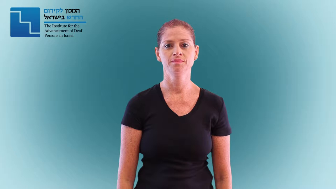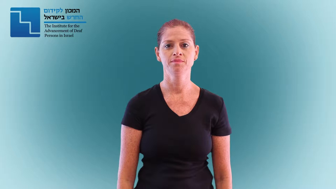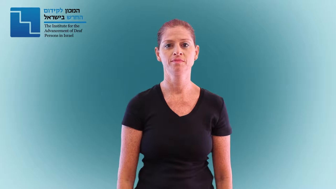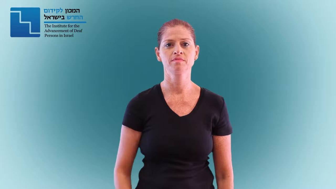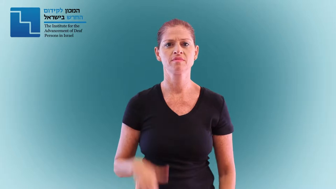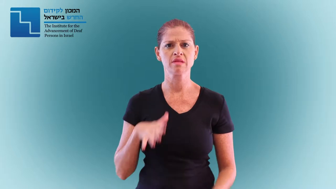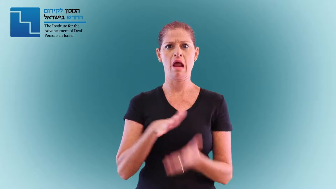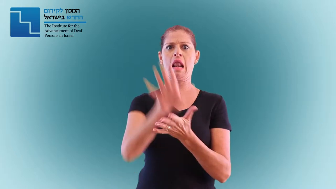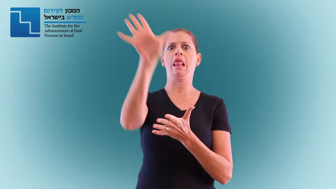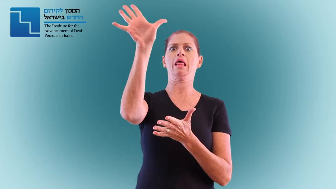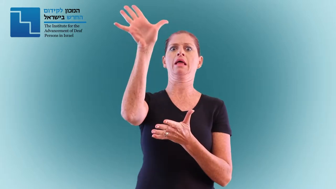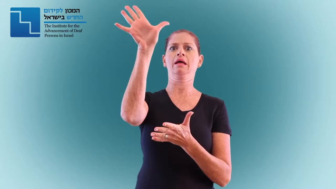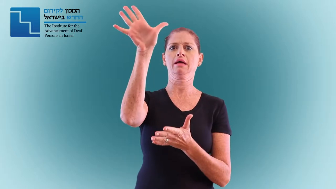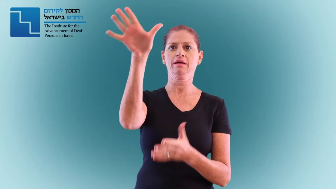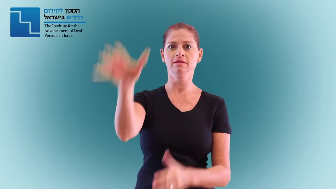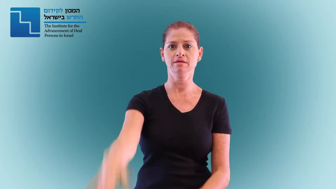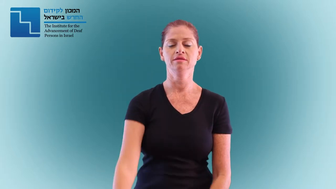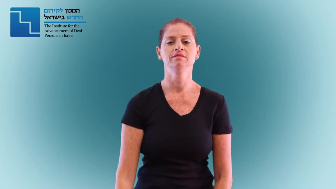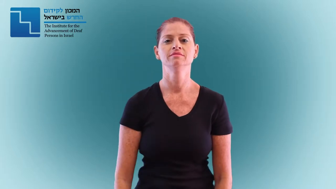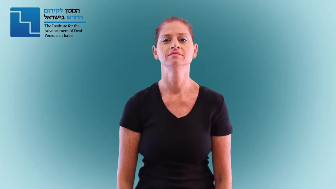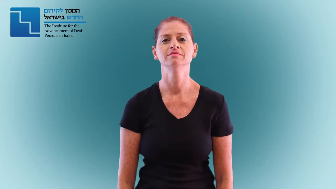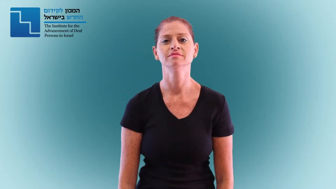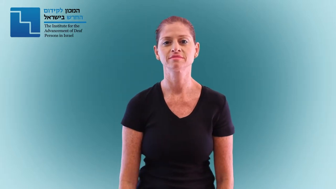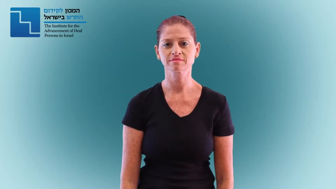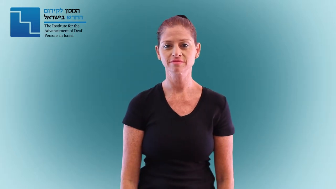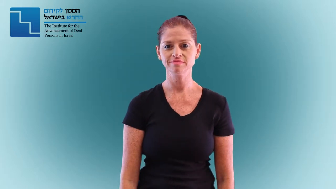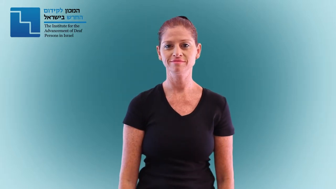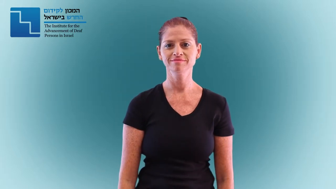להחליק